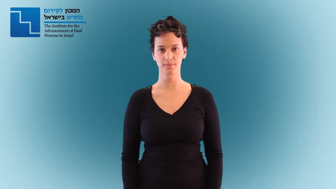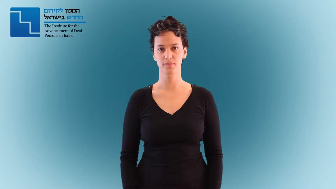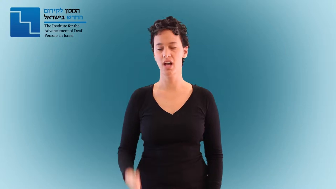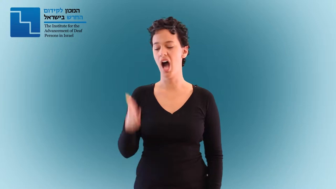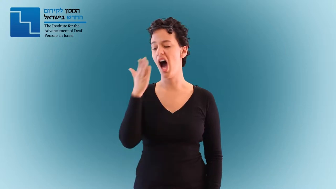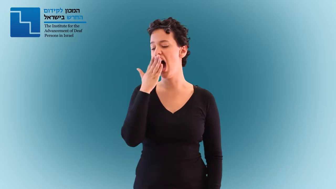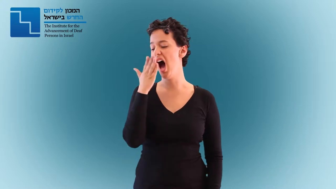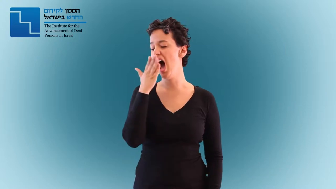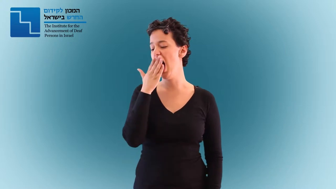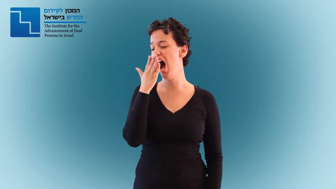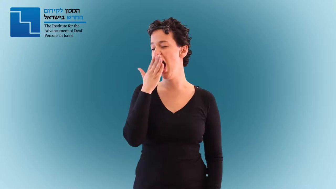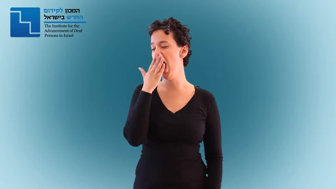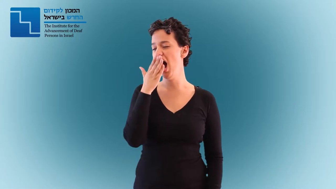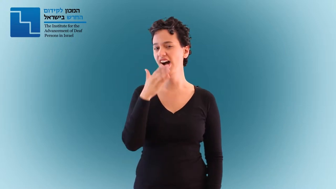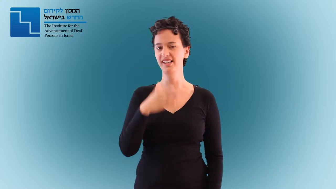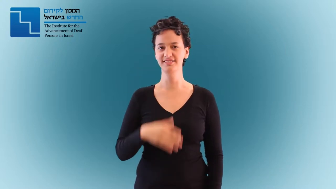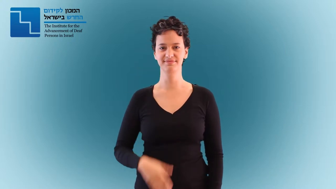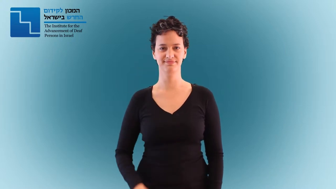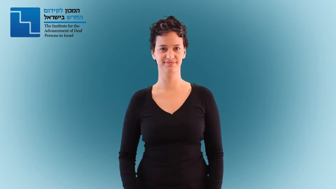פיהוק